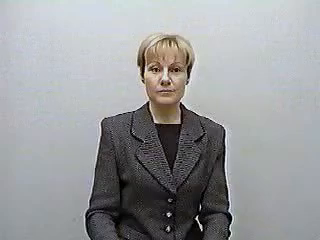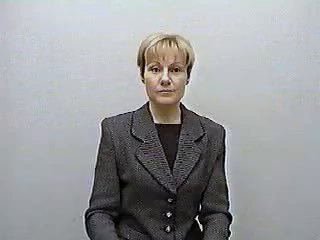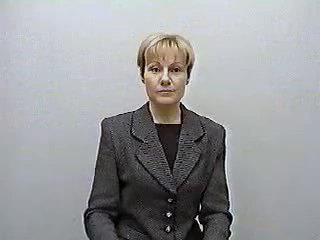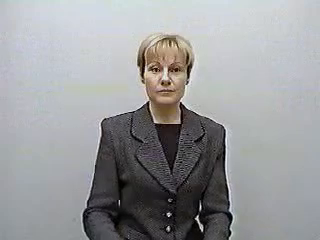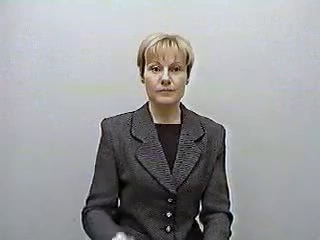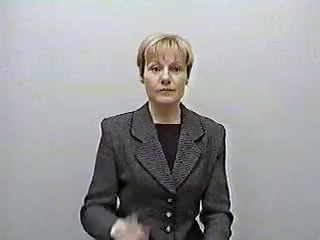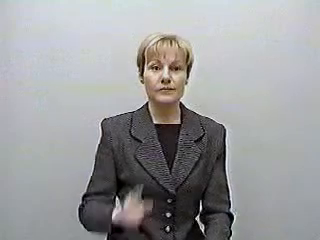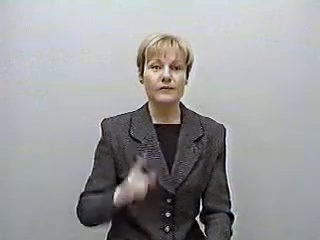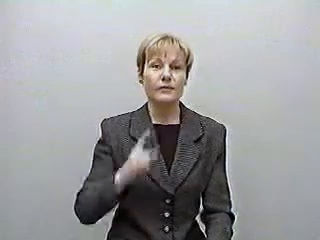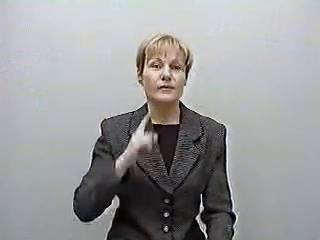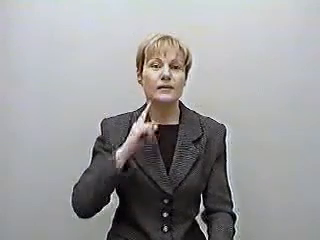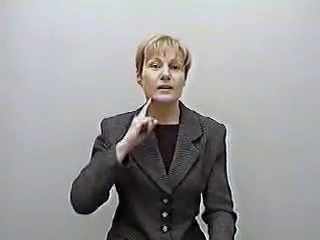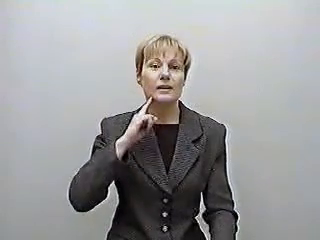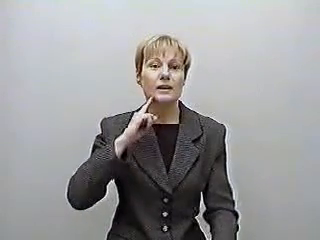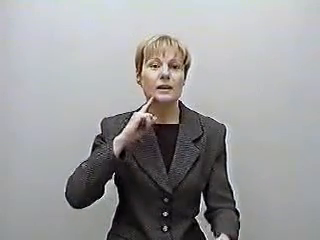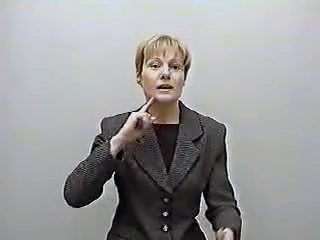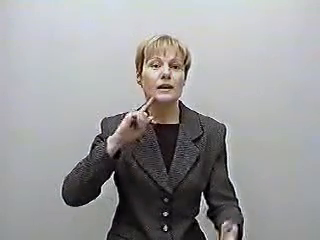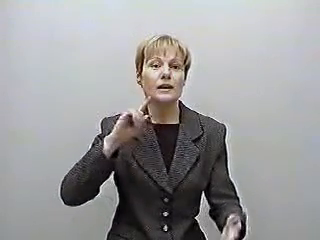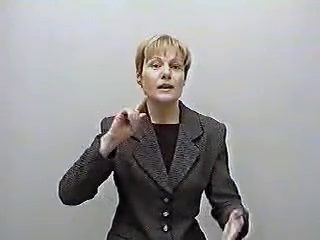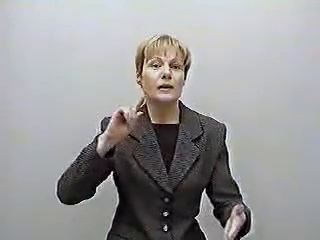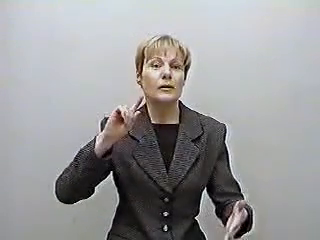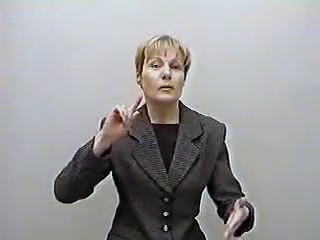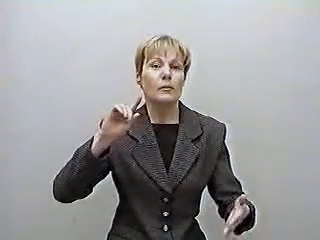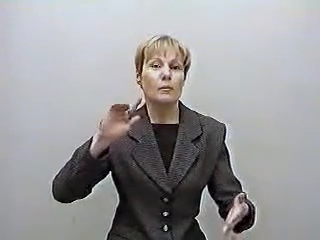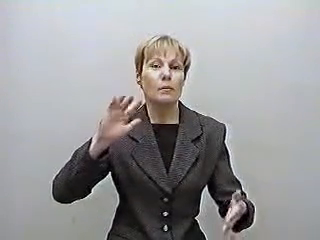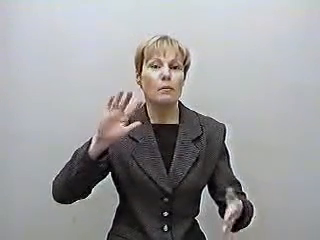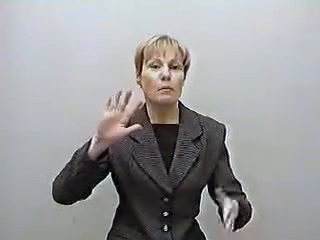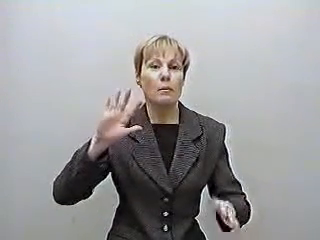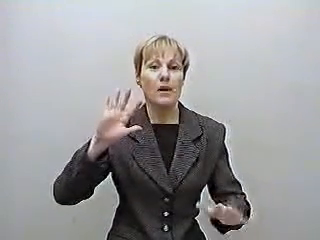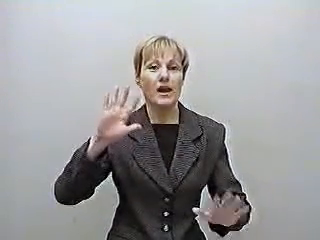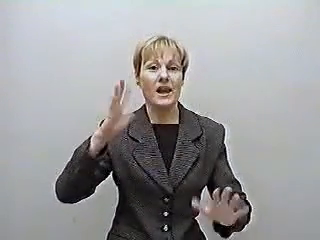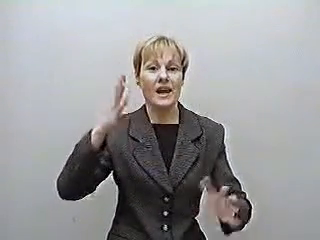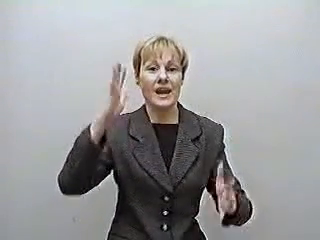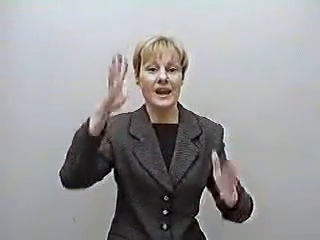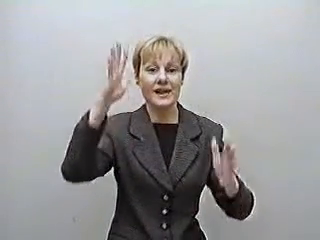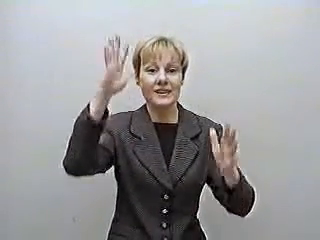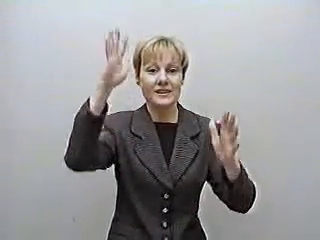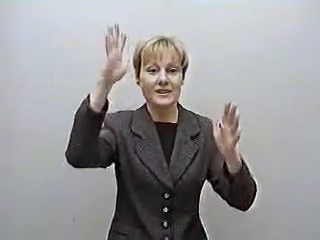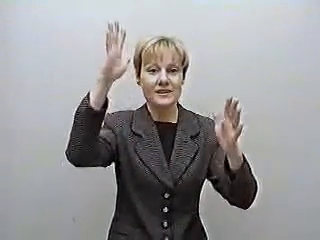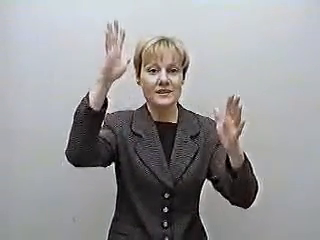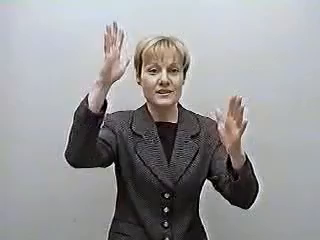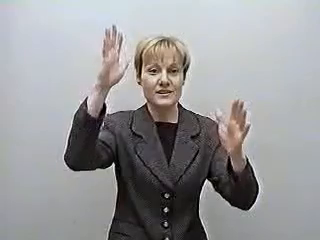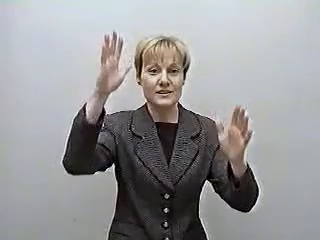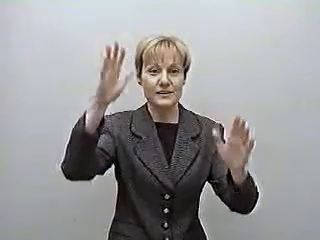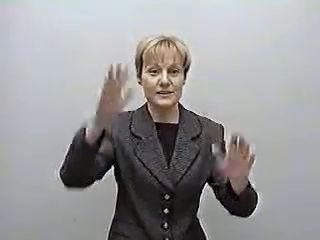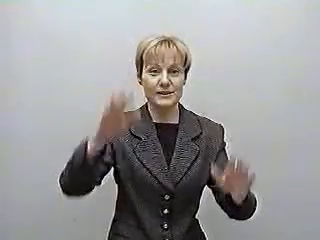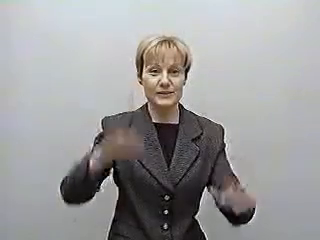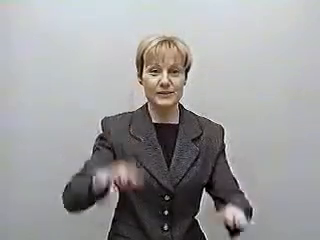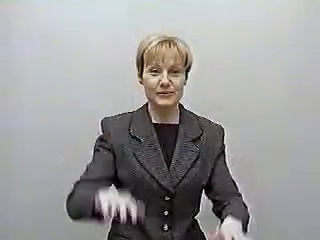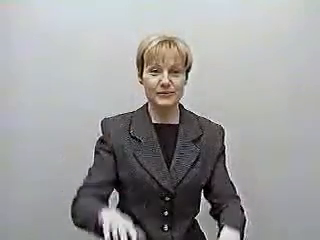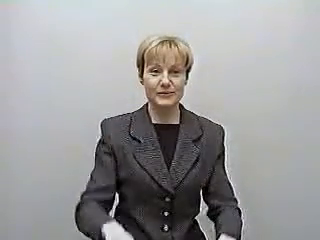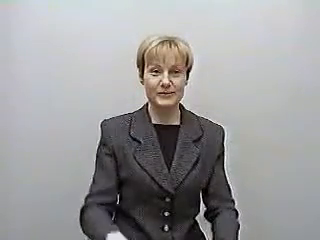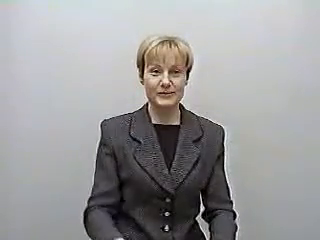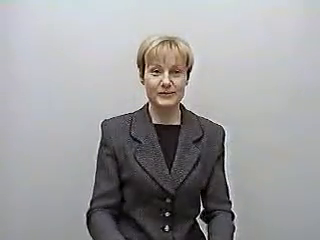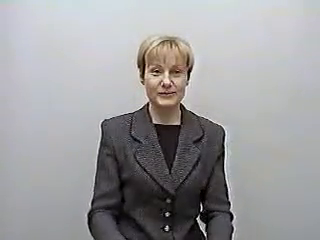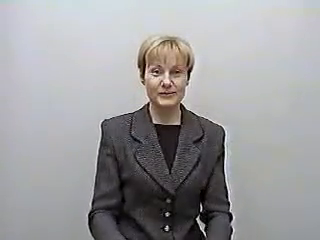блеск